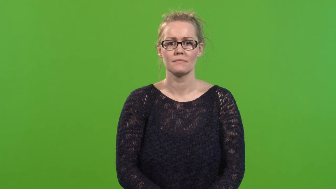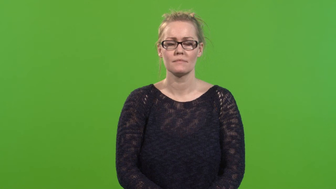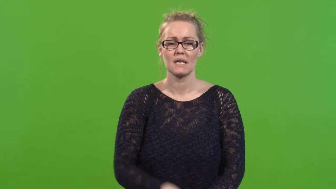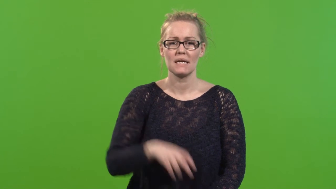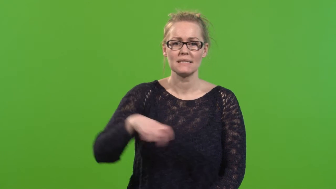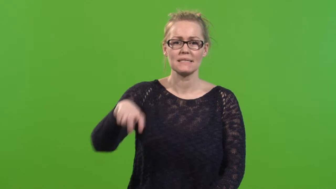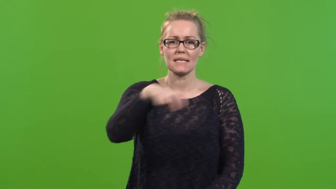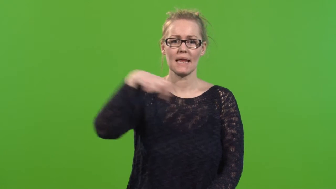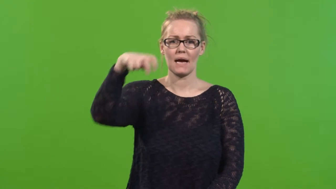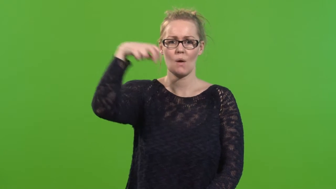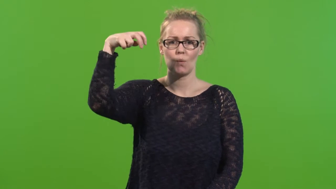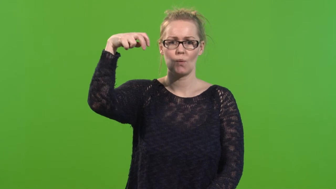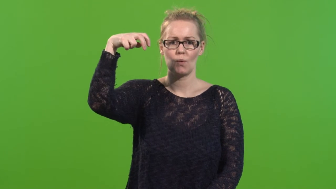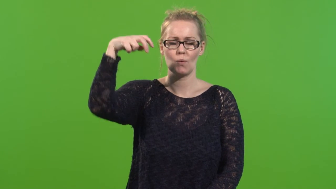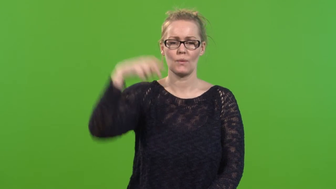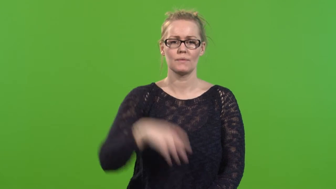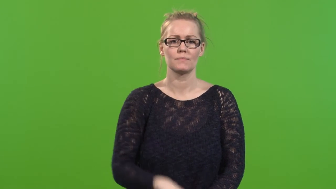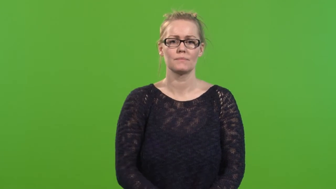Stigagangur